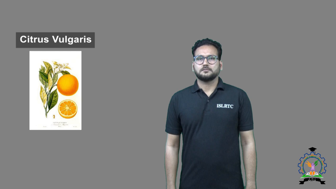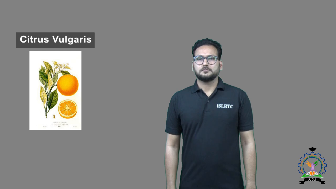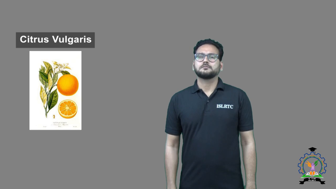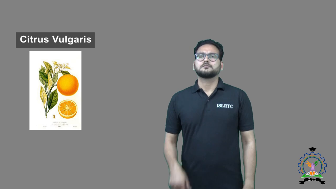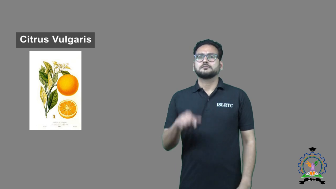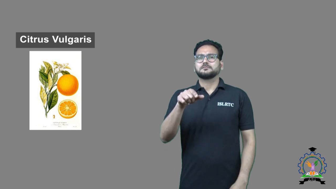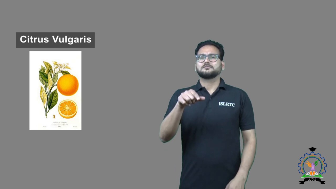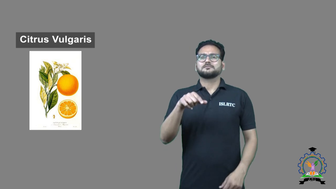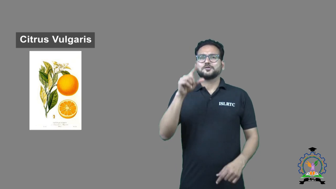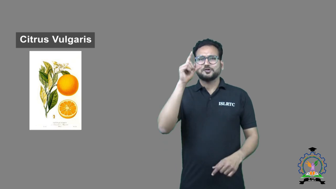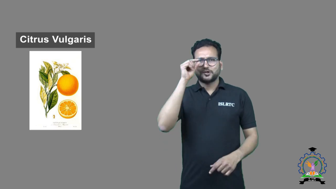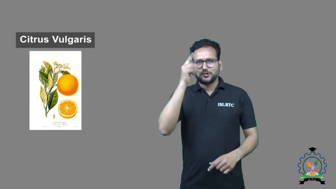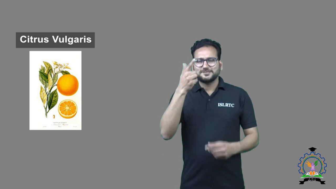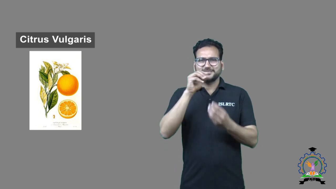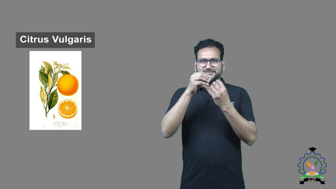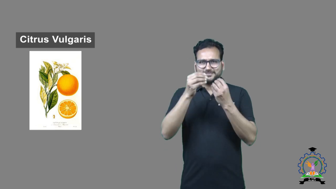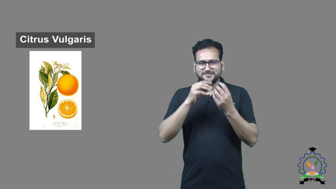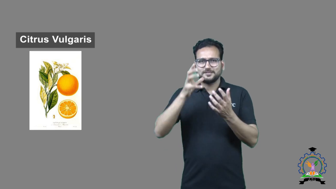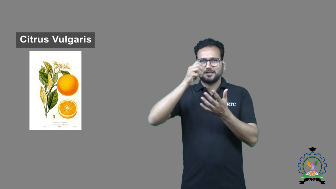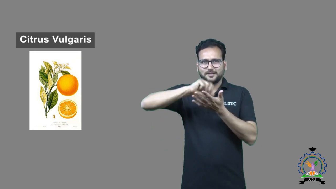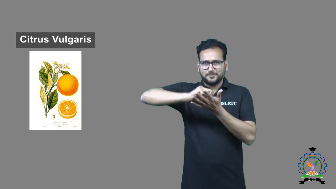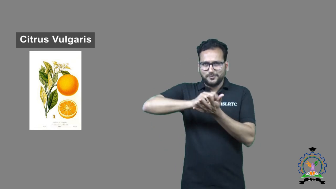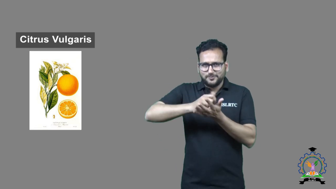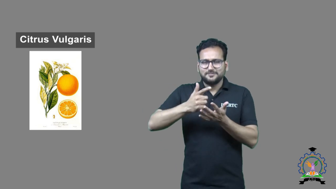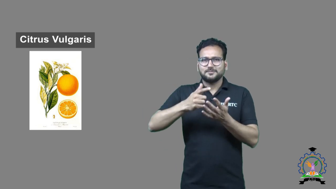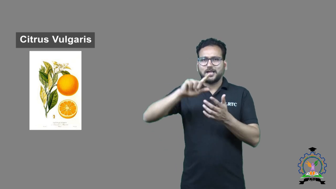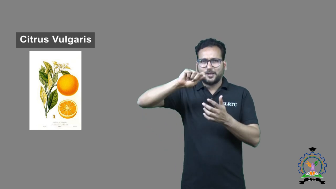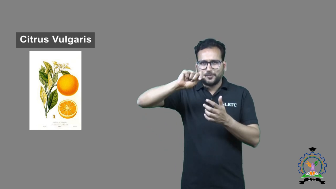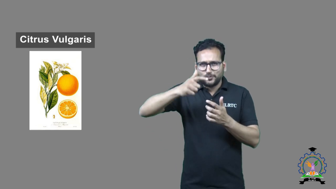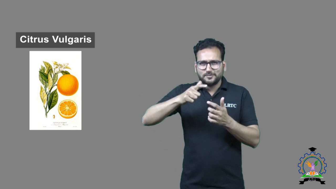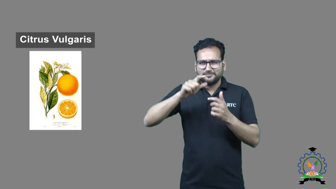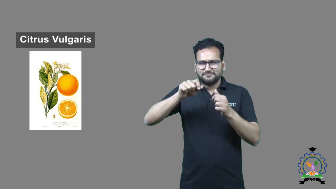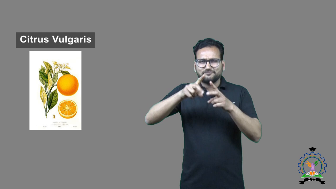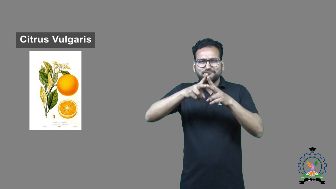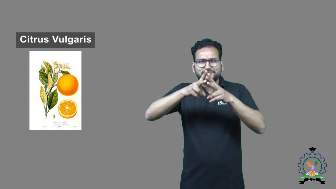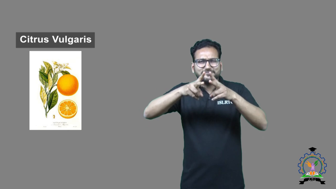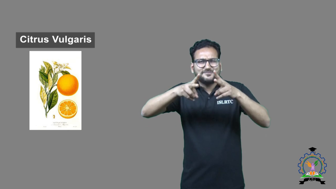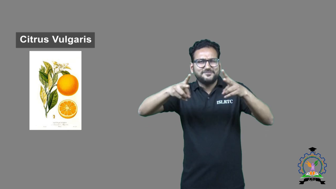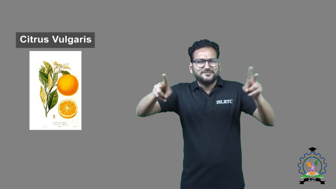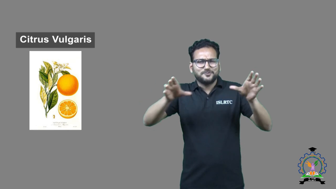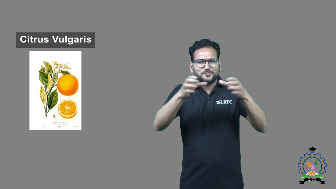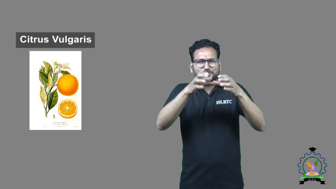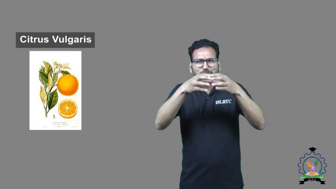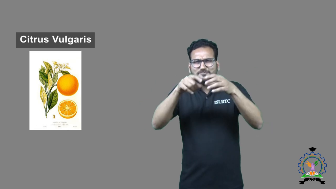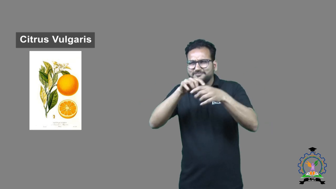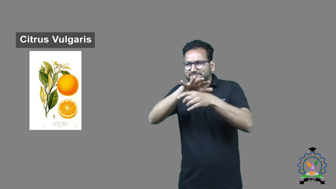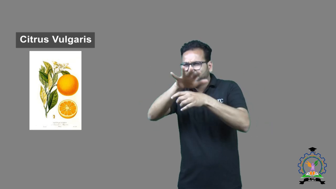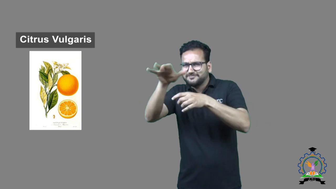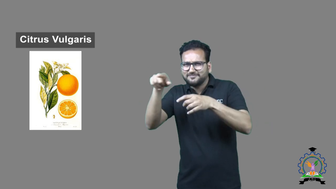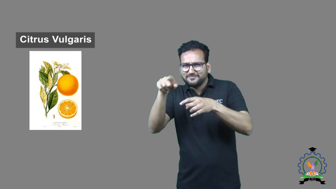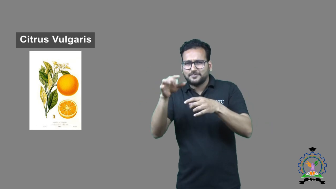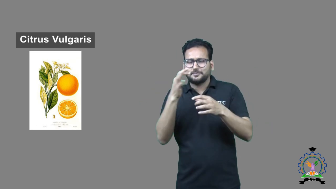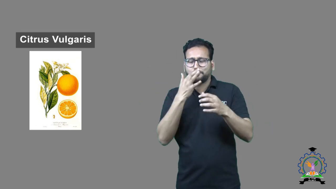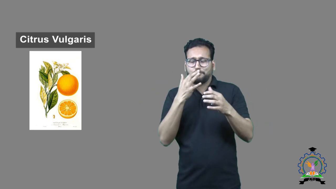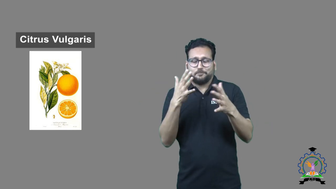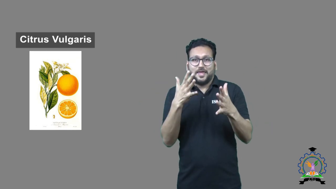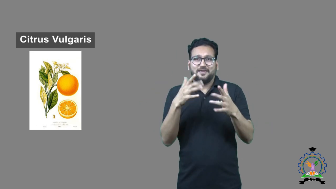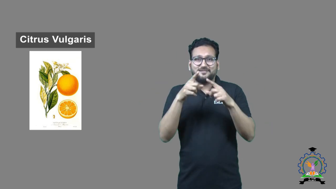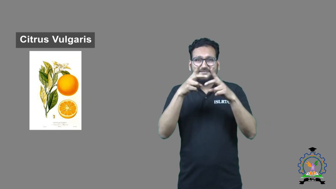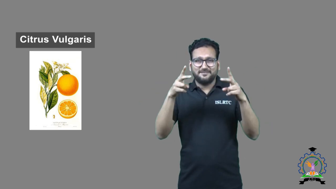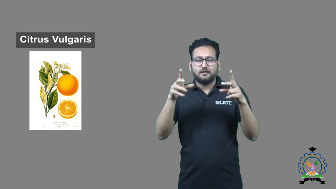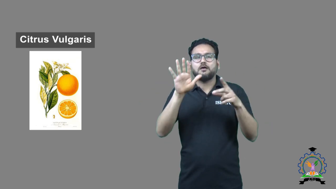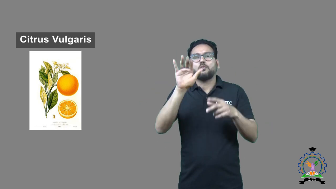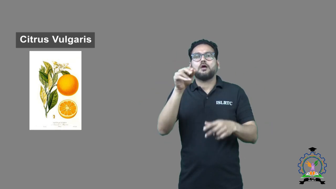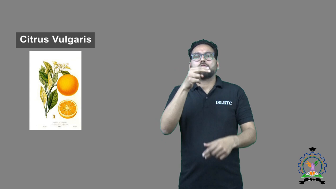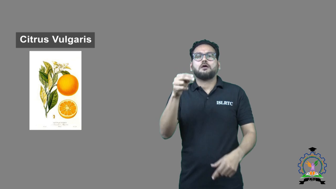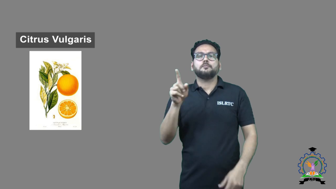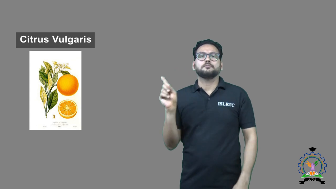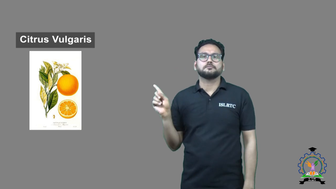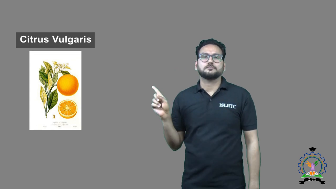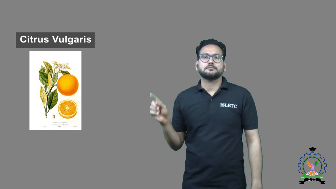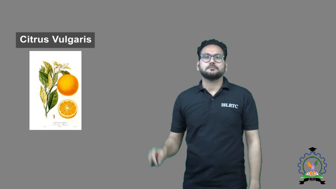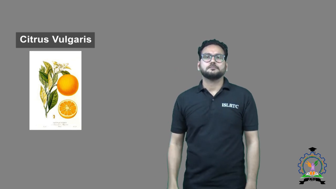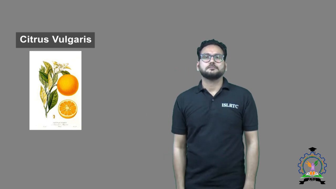Citrus Vulgaris